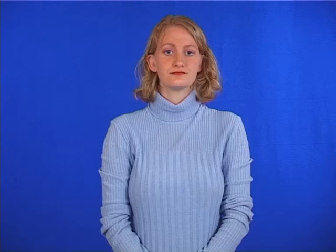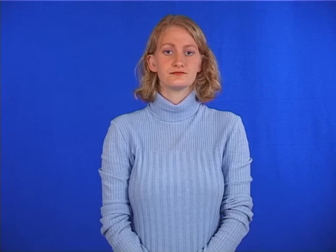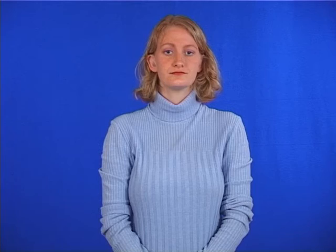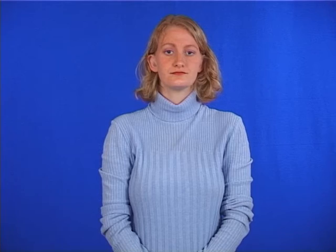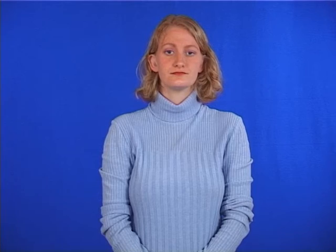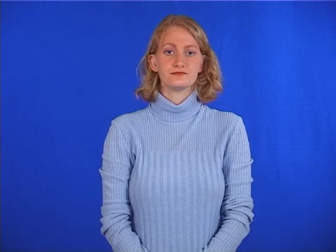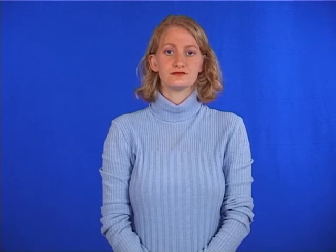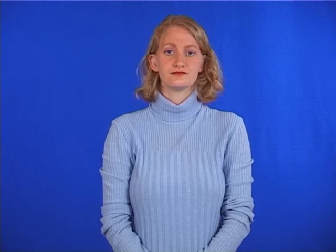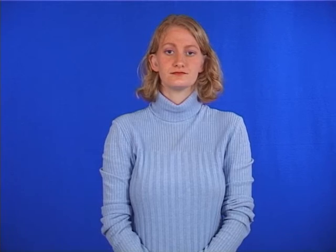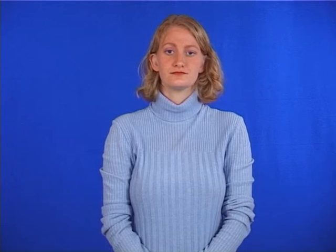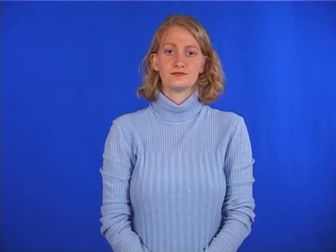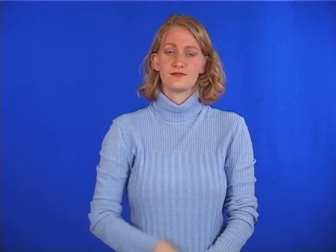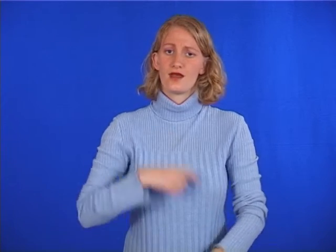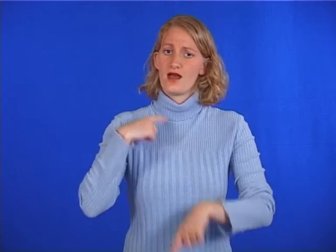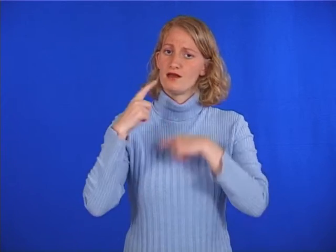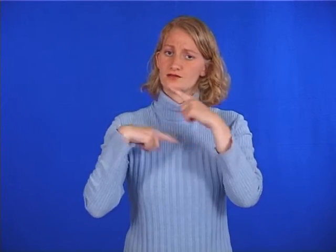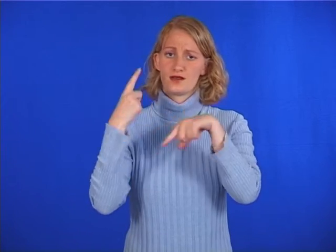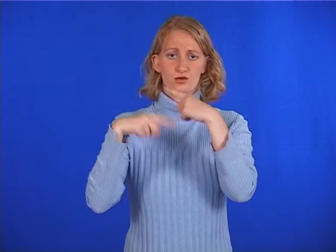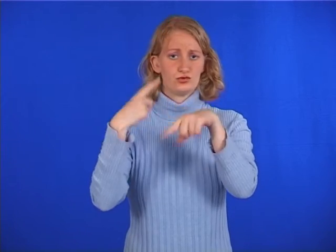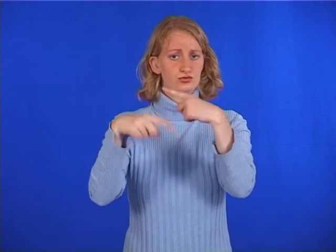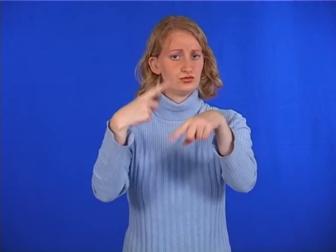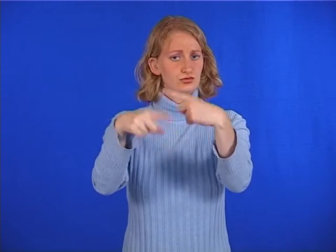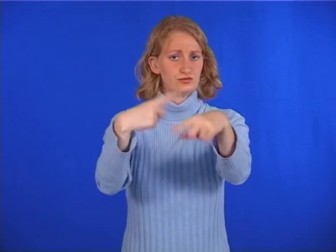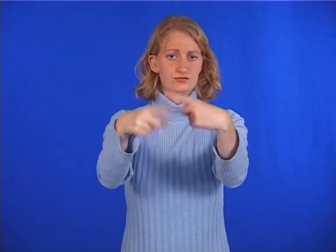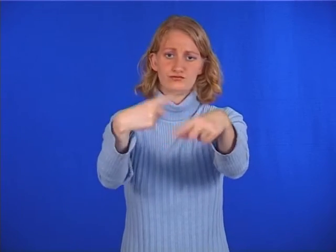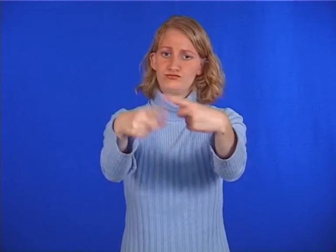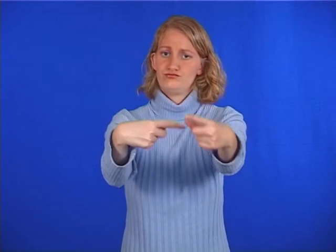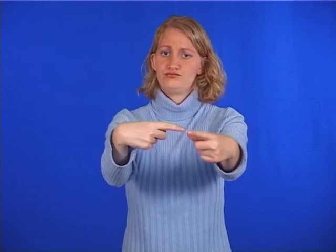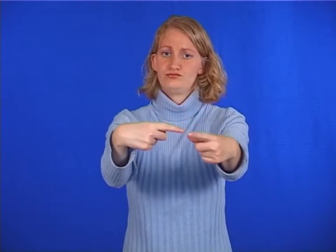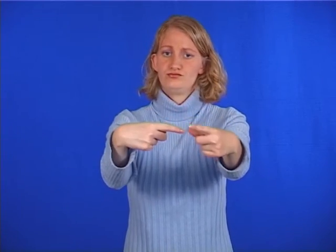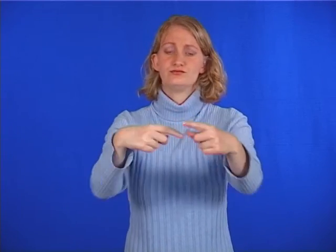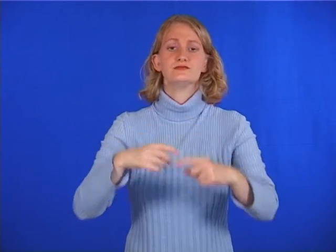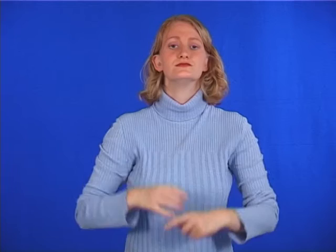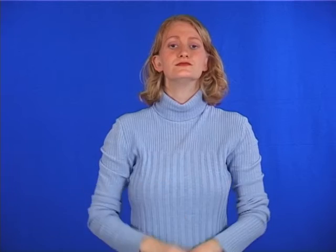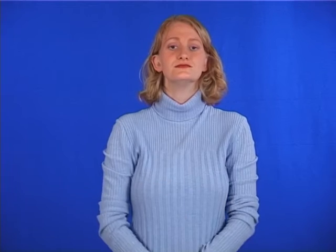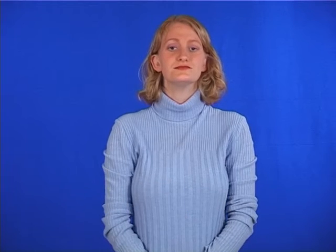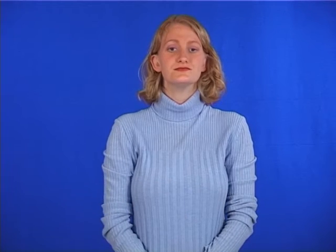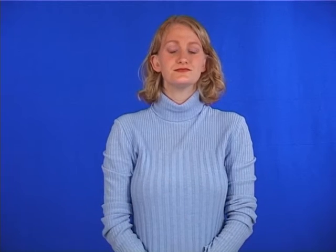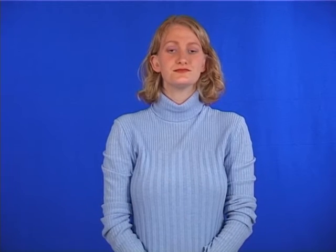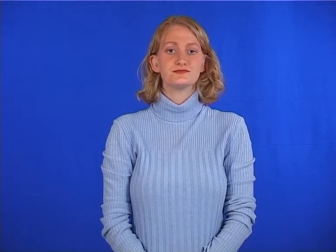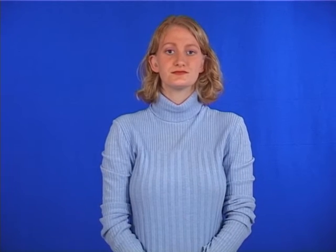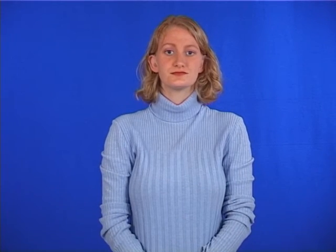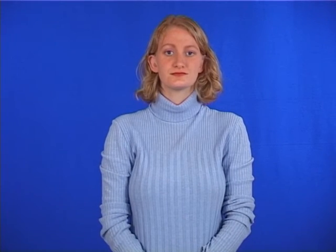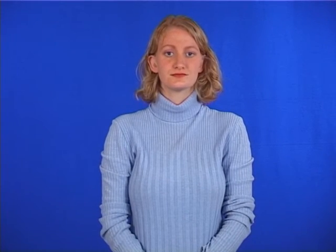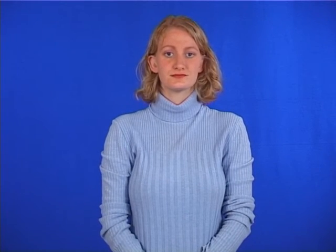ennþá